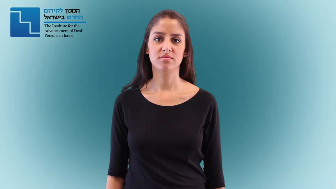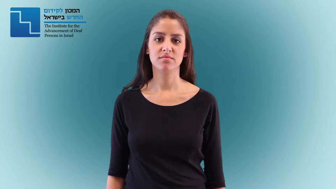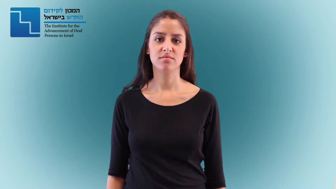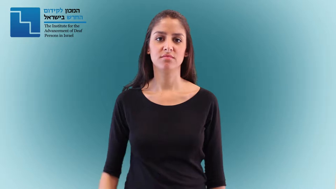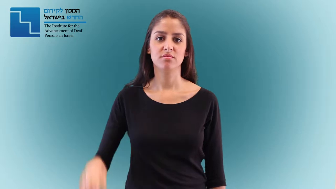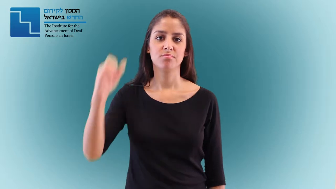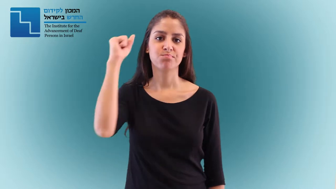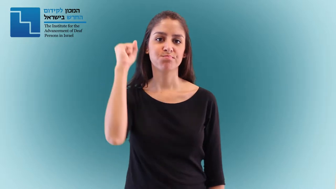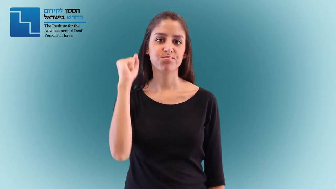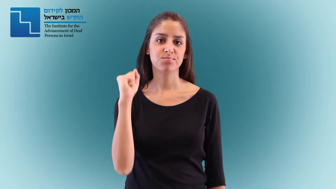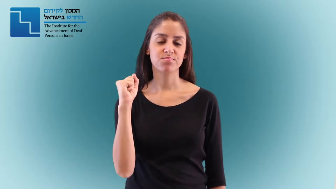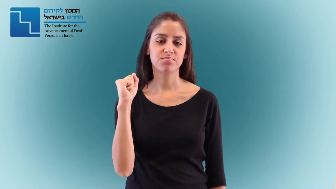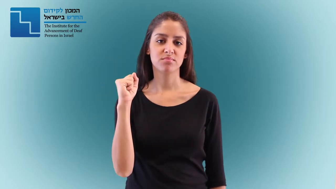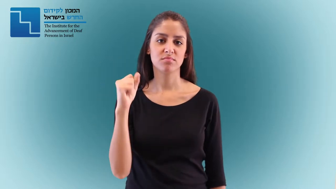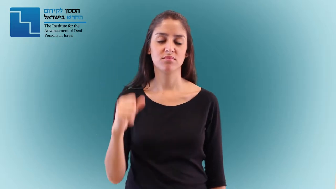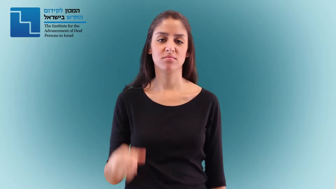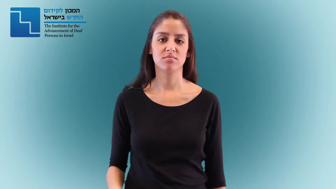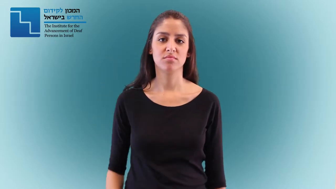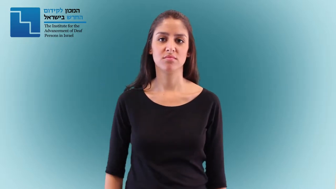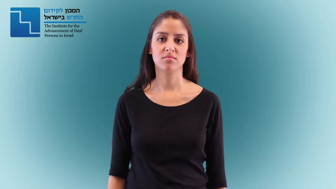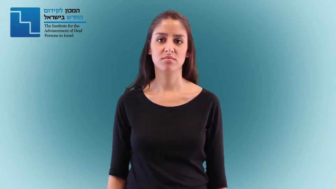להתנחל